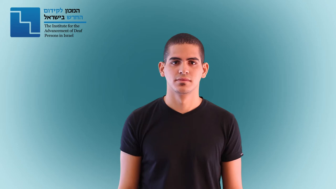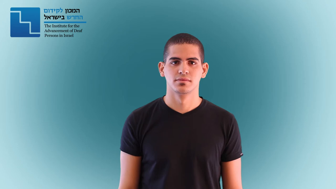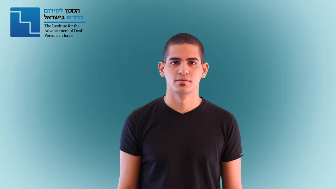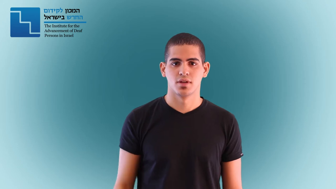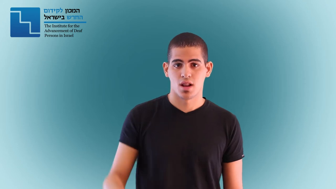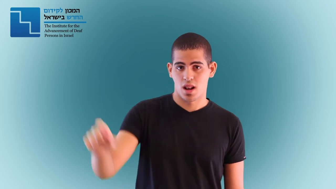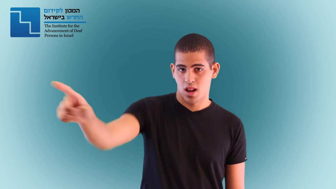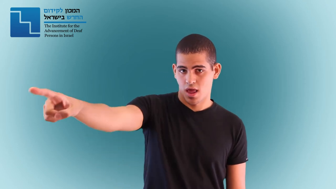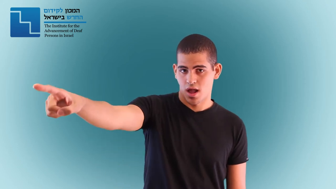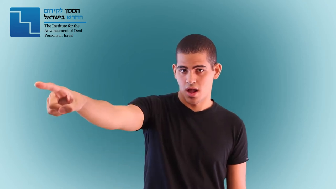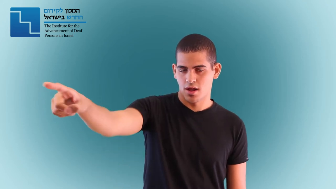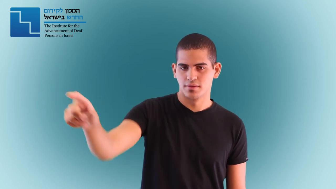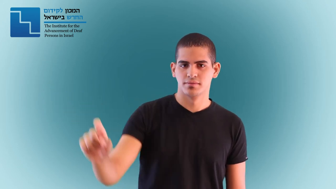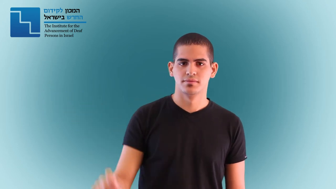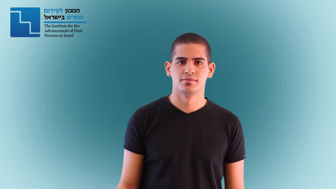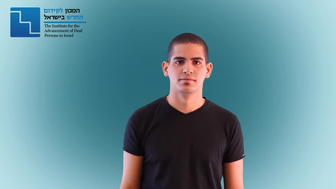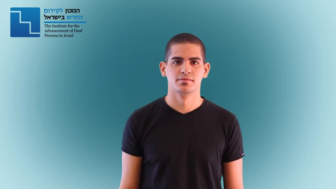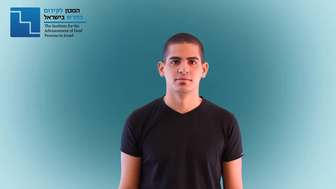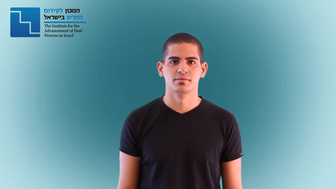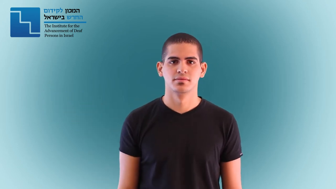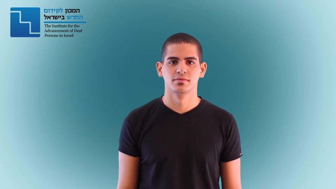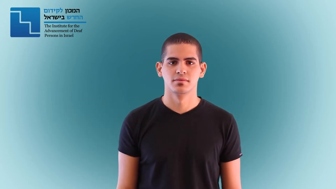לה